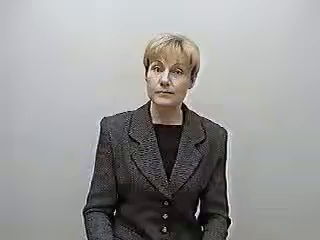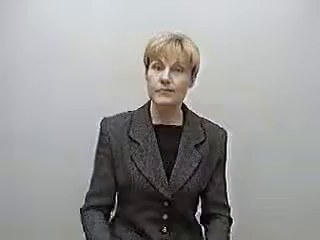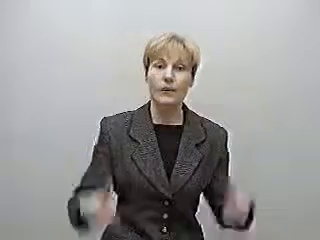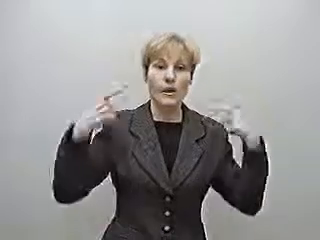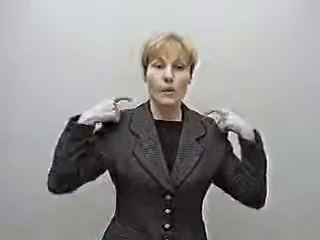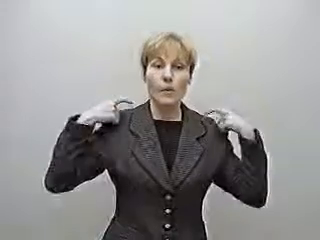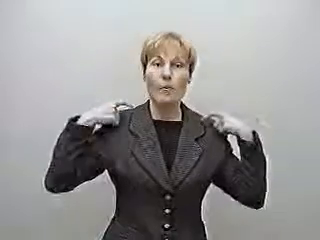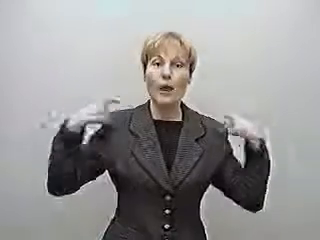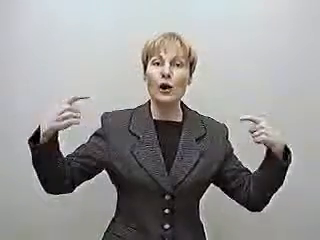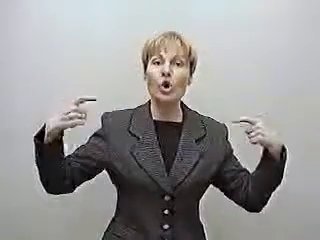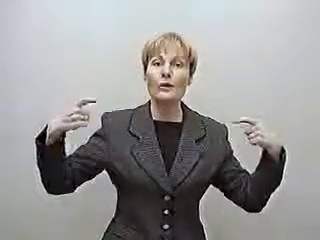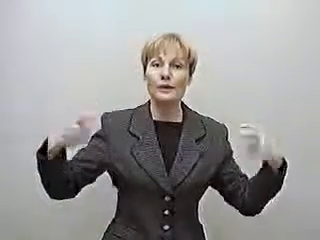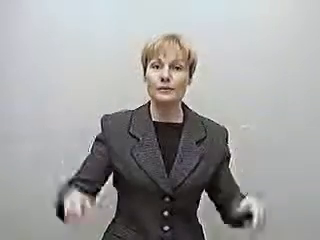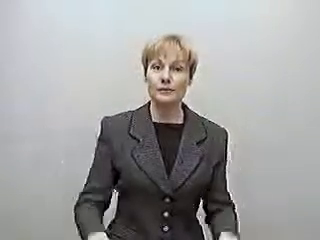погоны